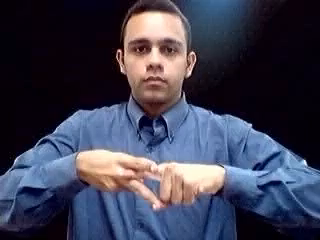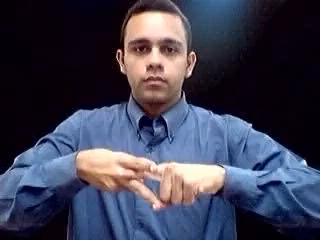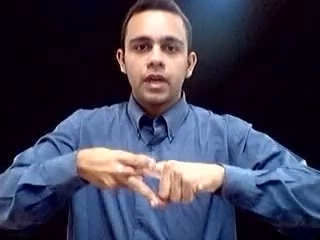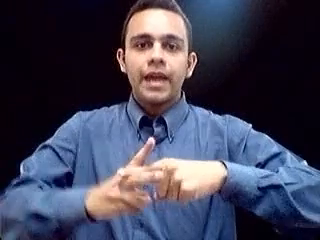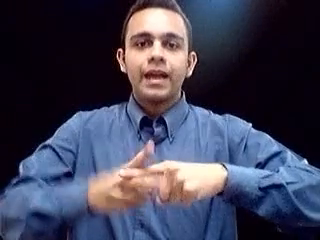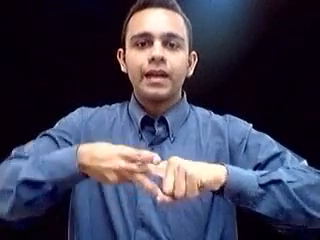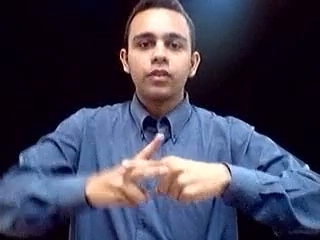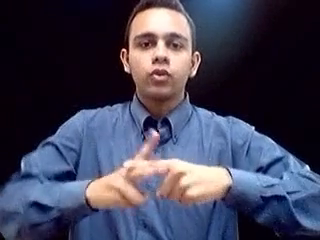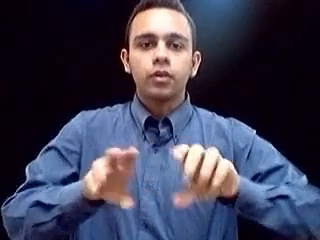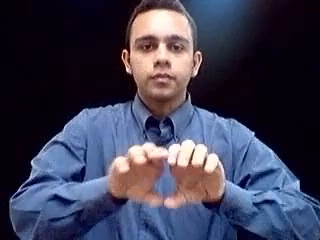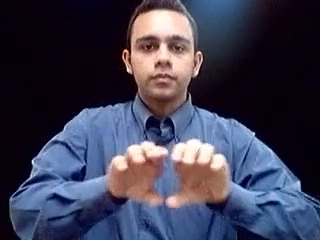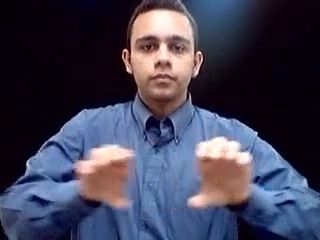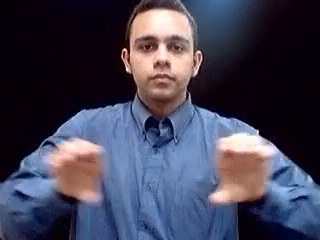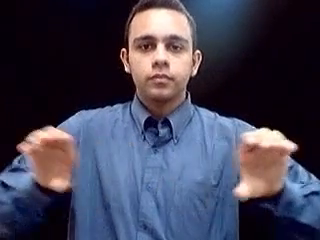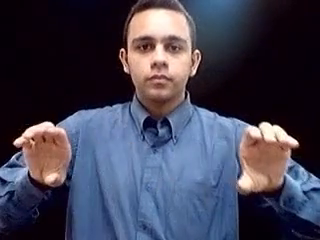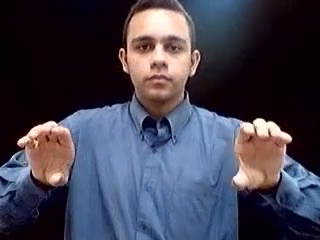encanador